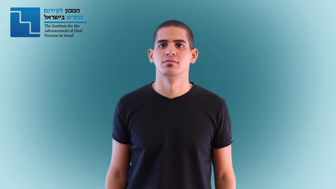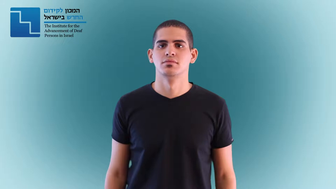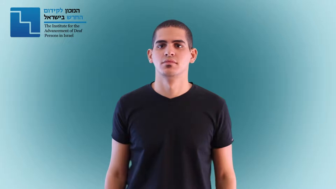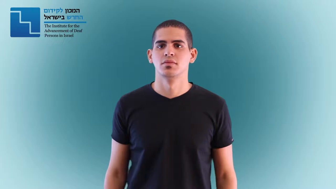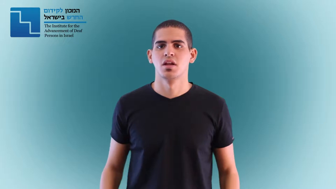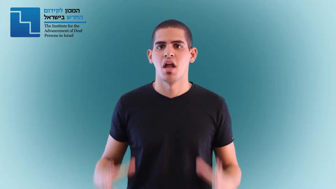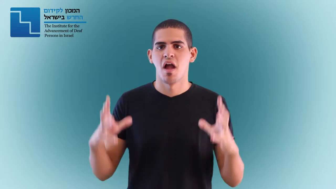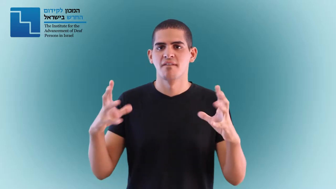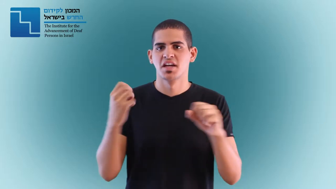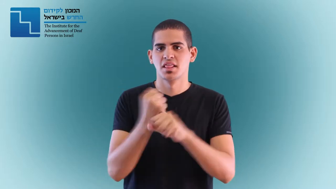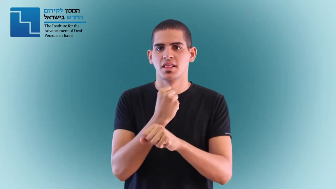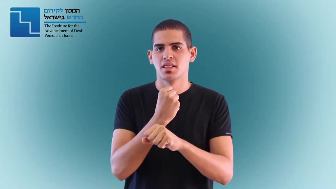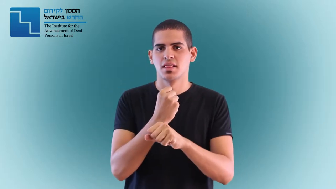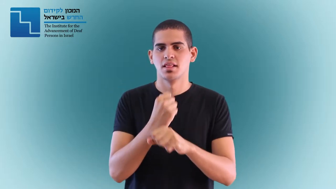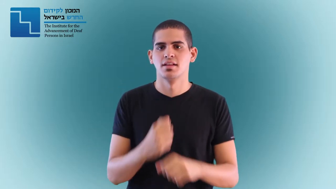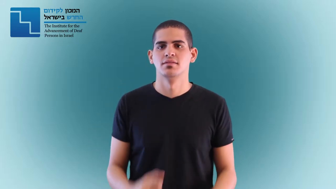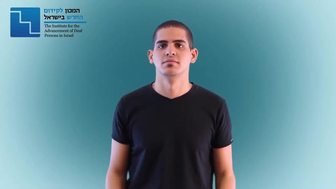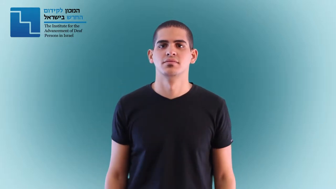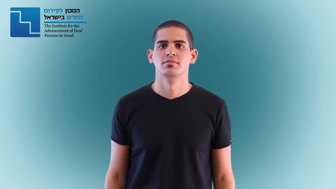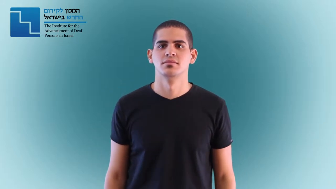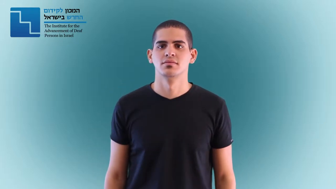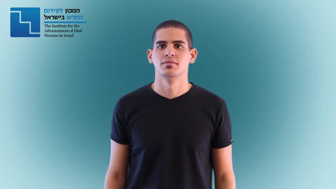אבן